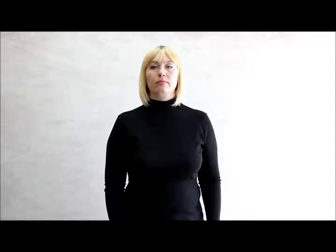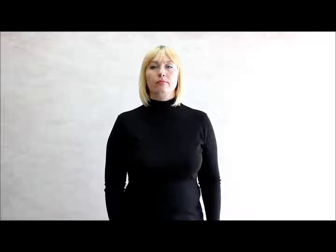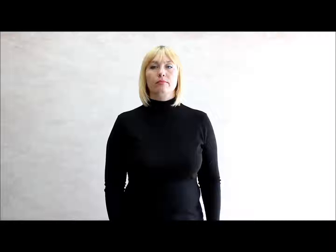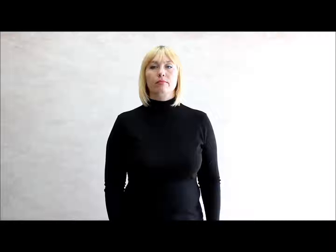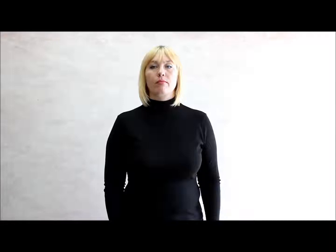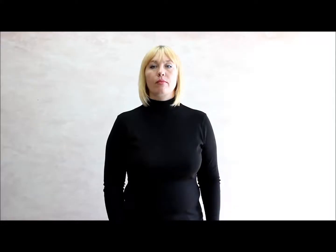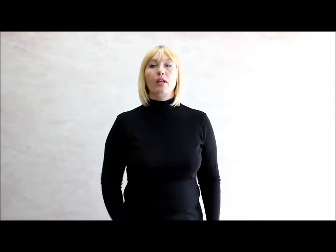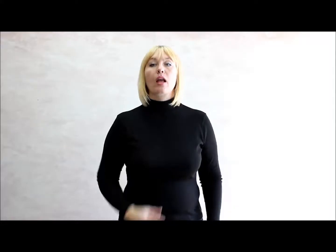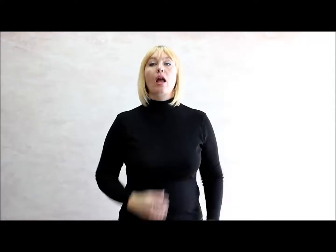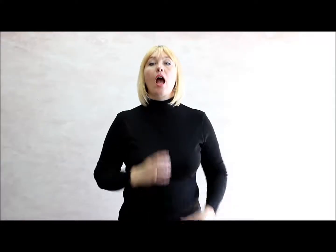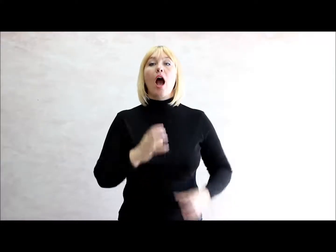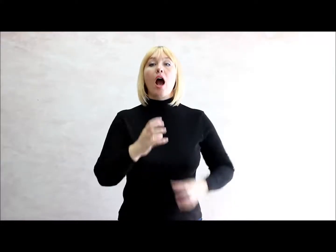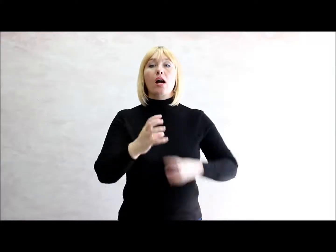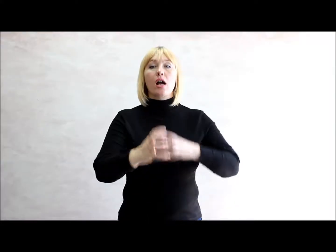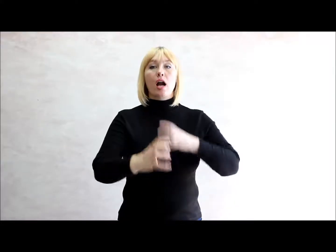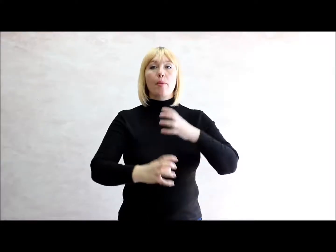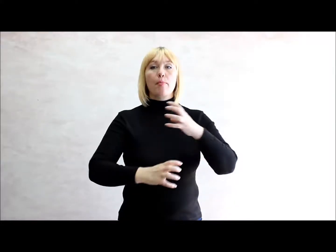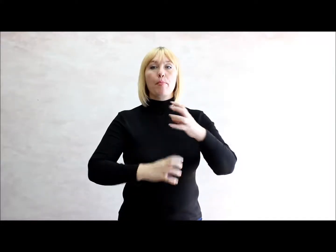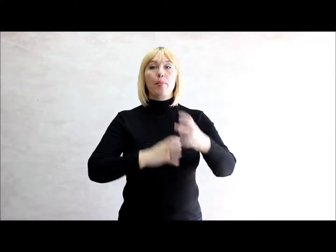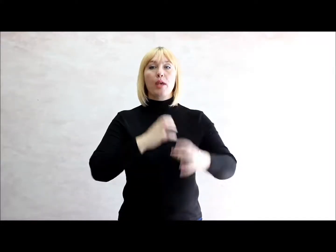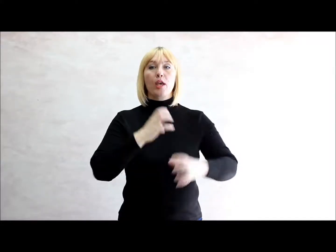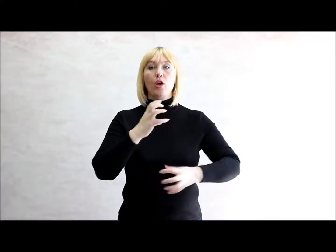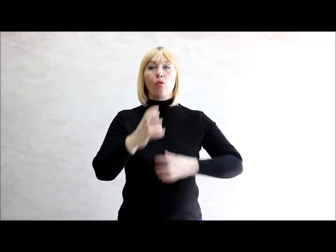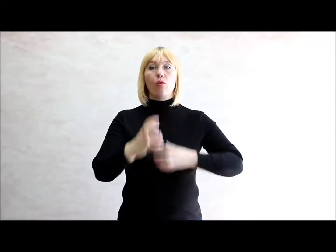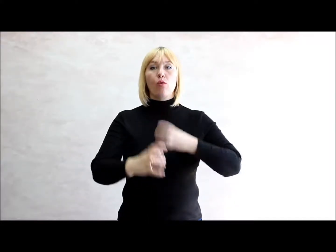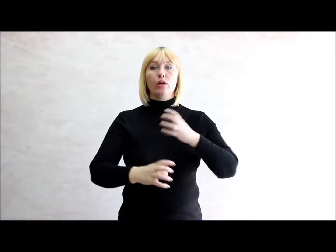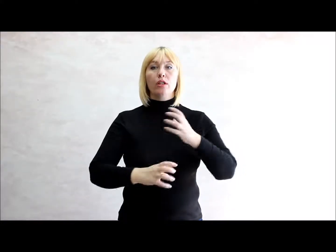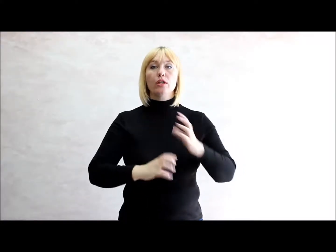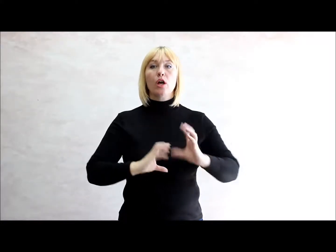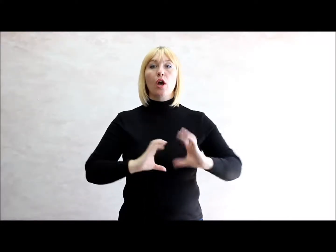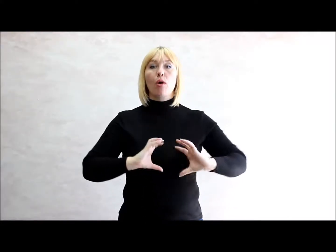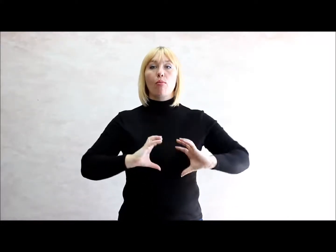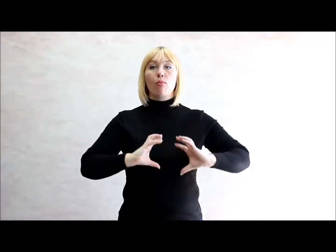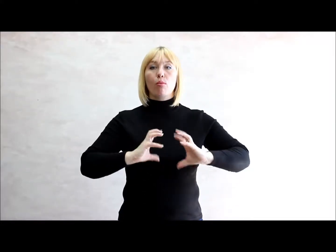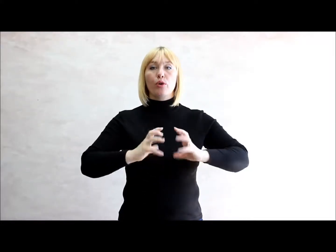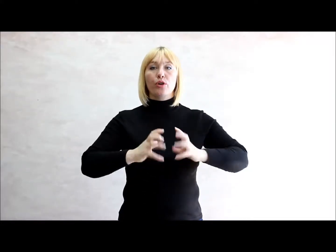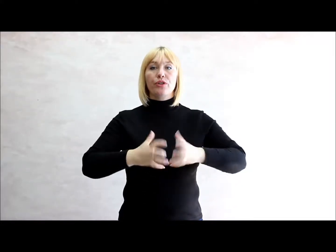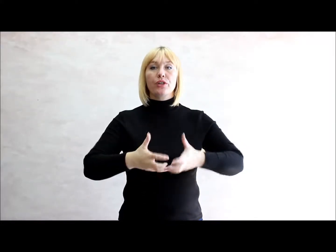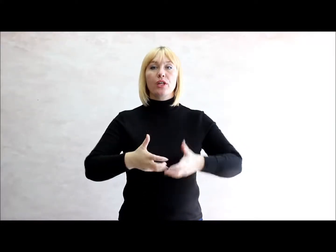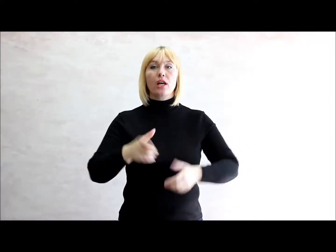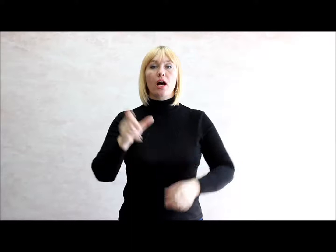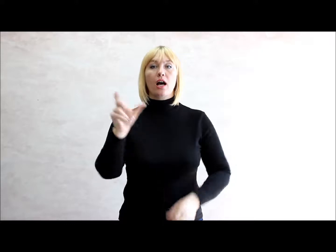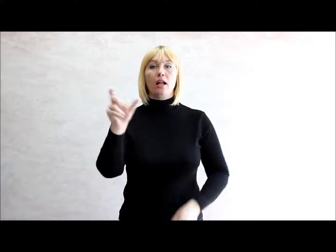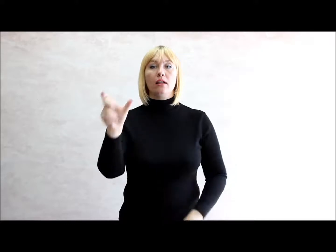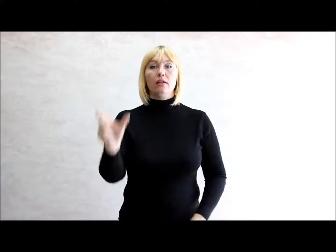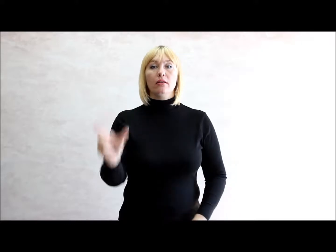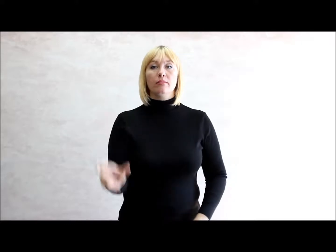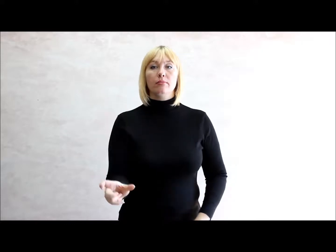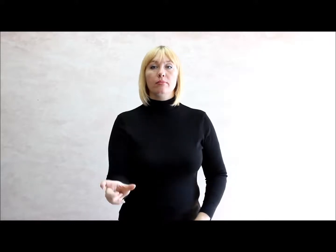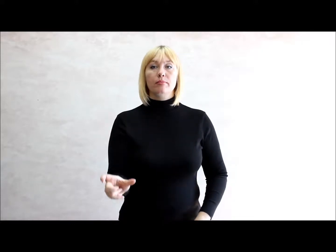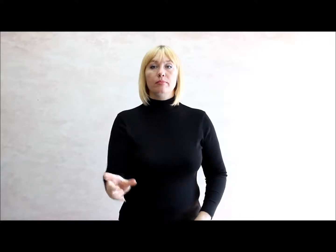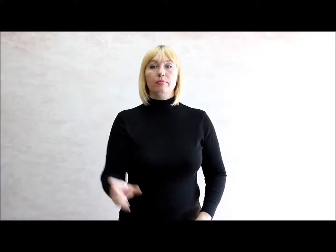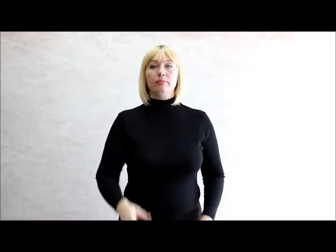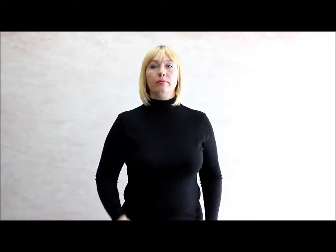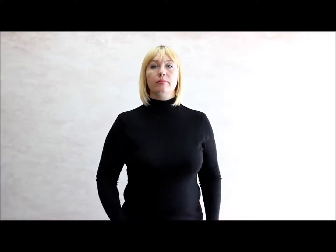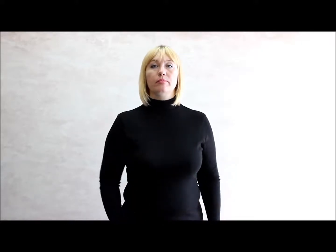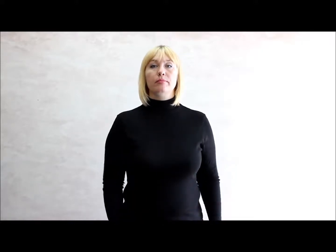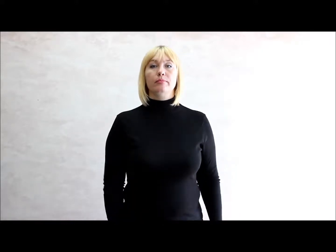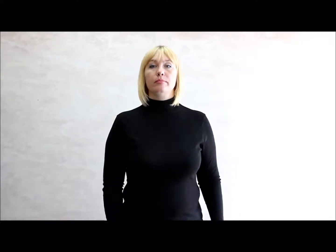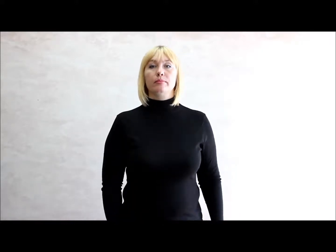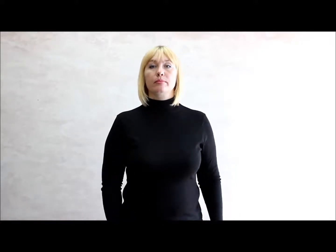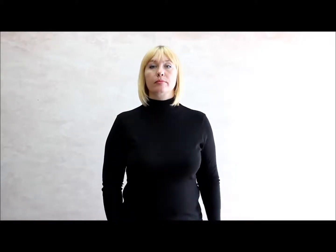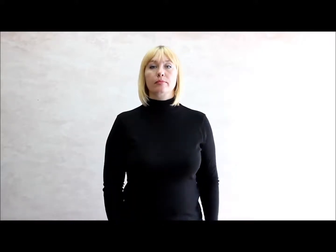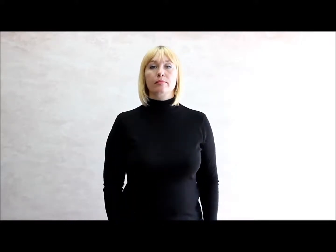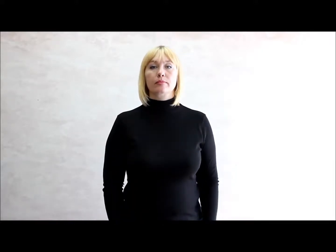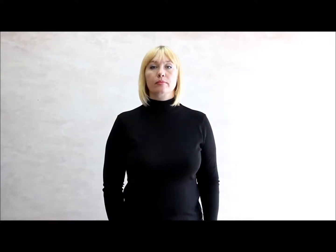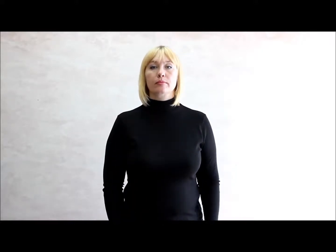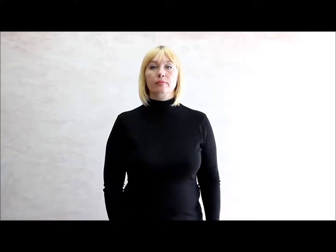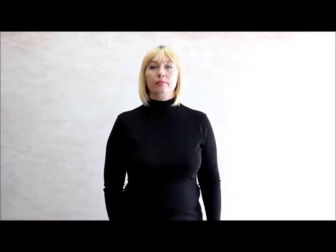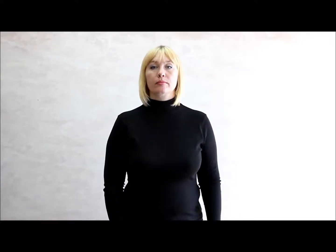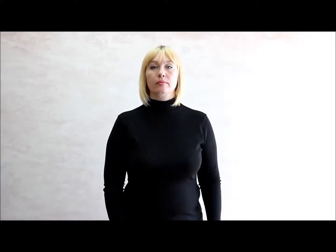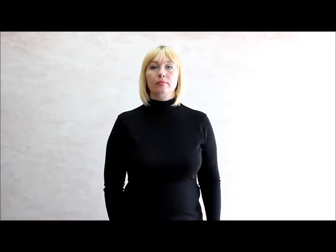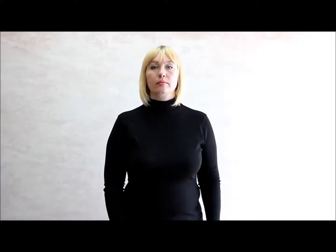Campion mondial